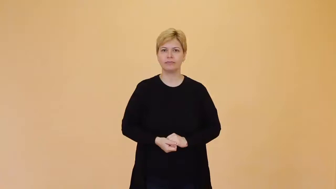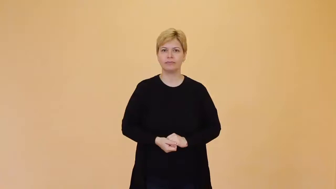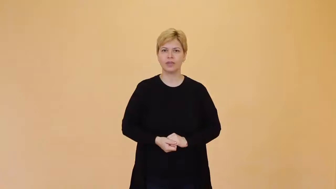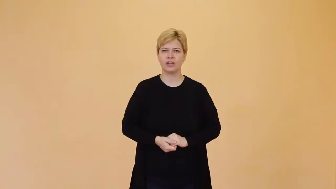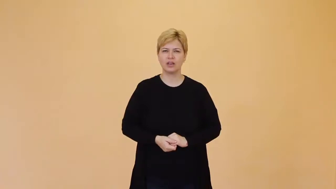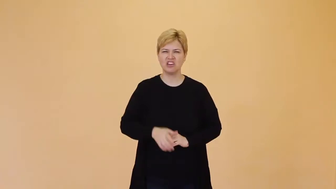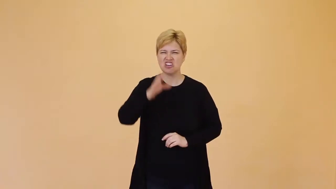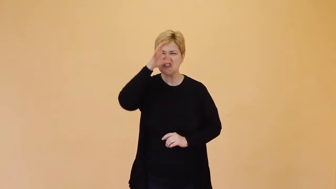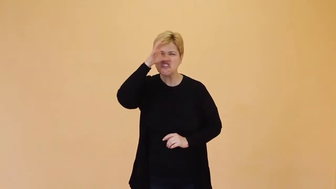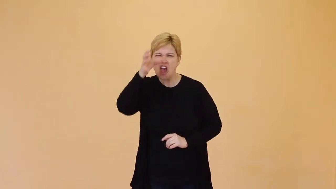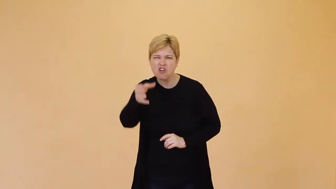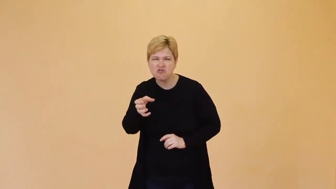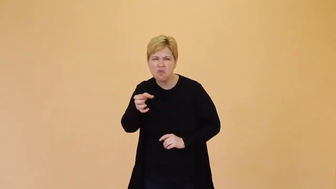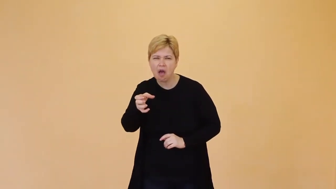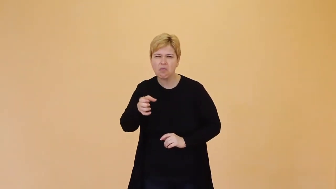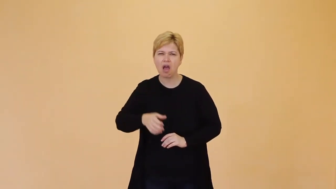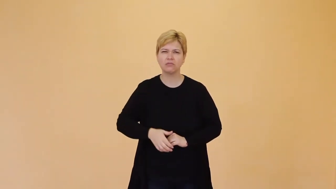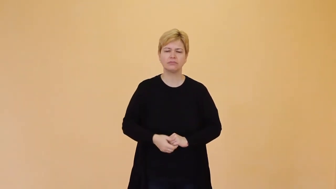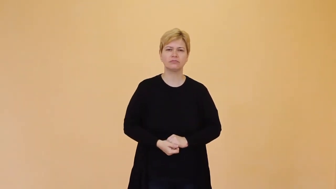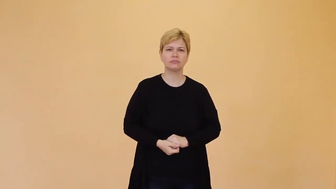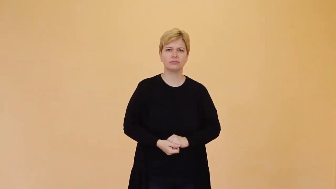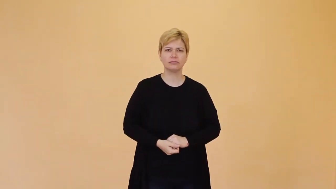ježibaba